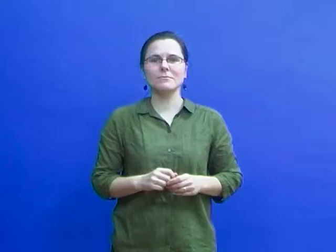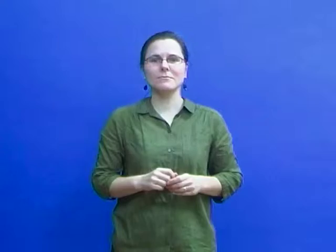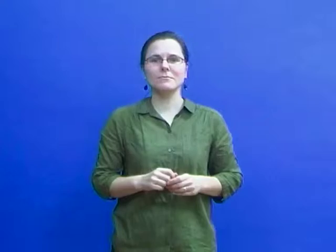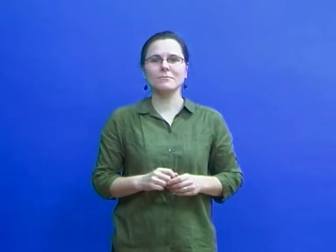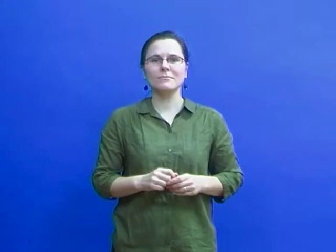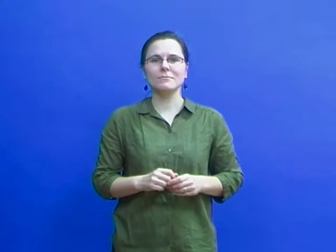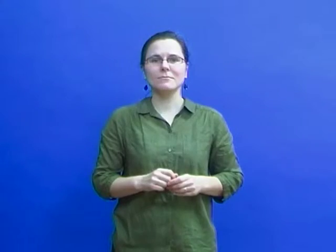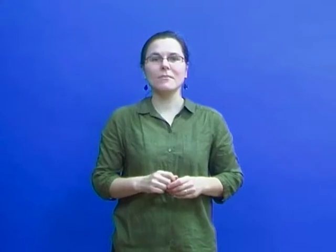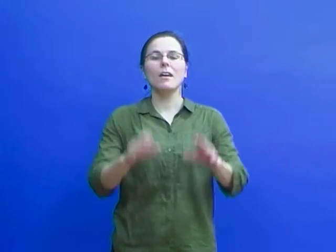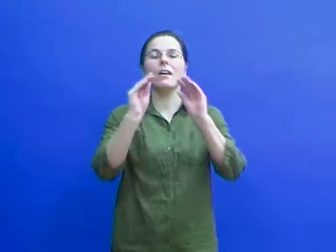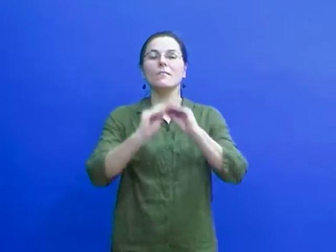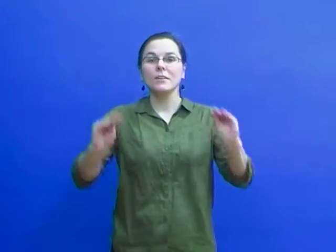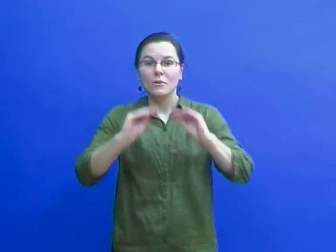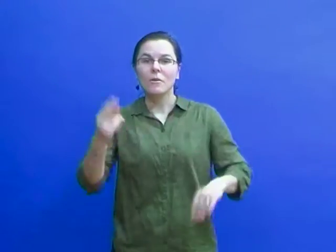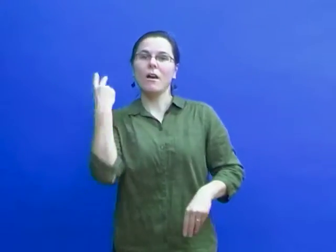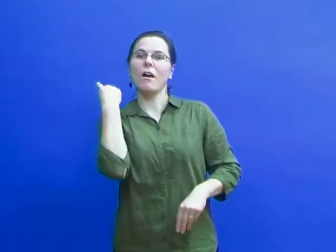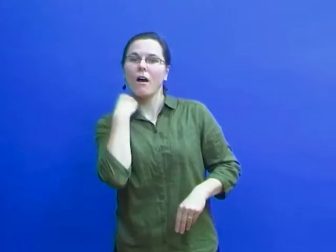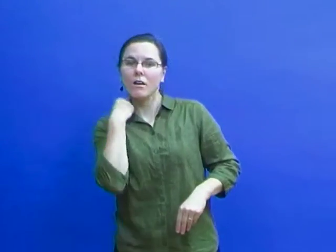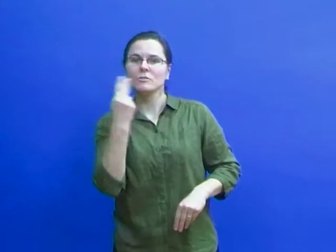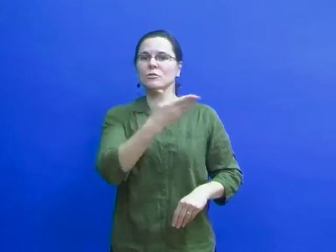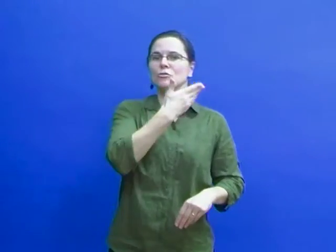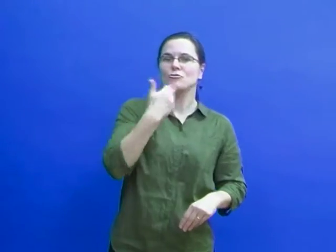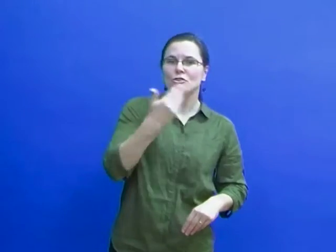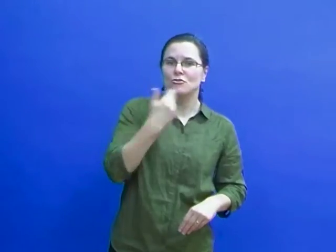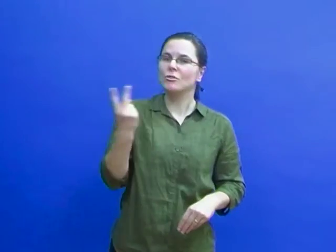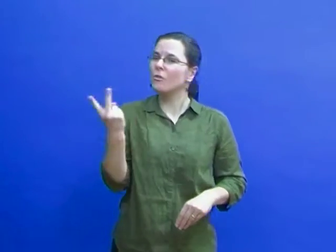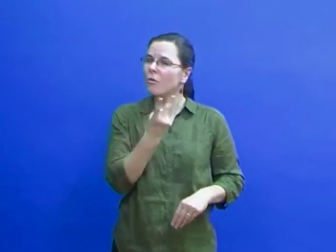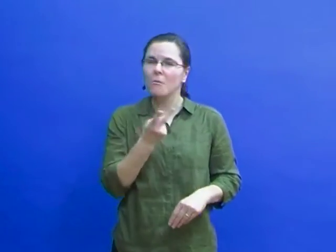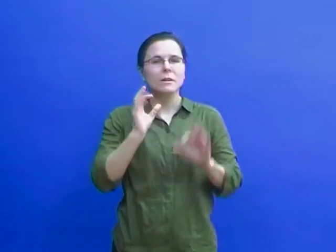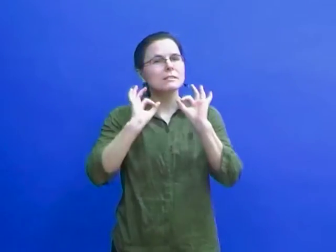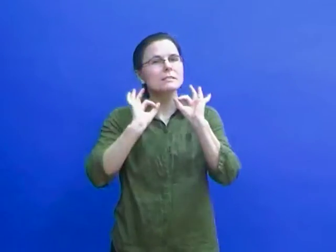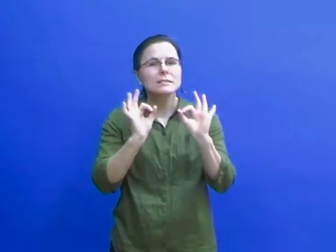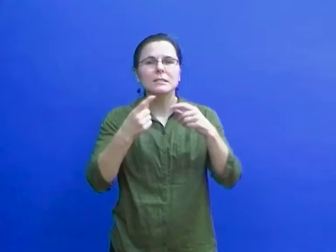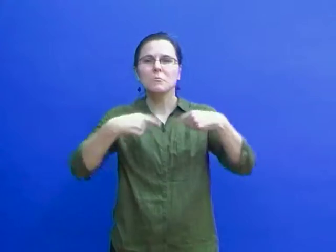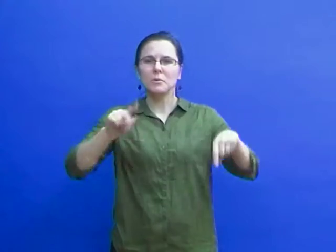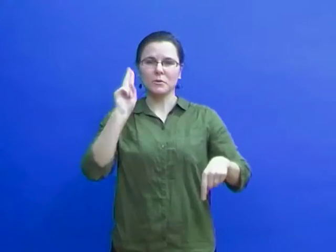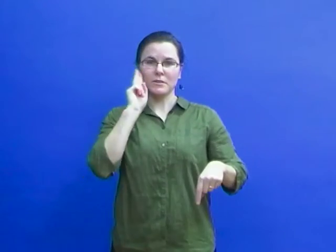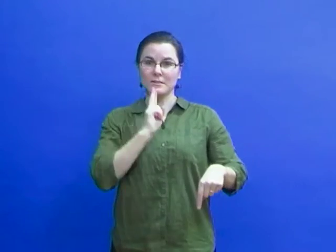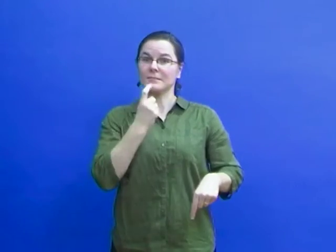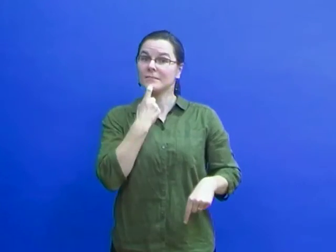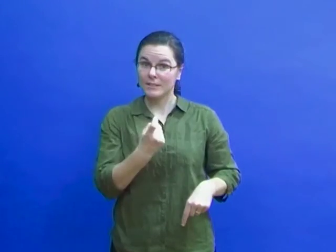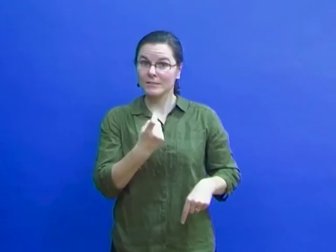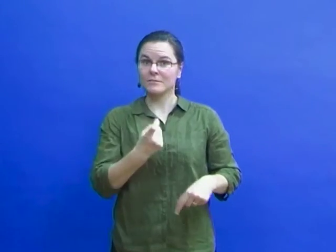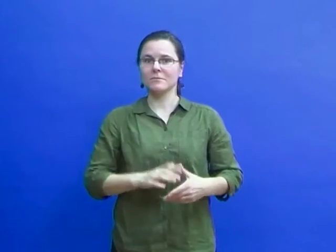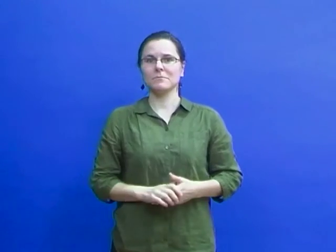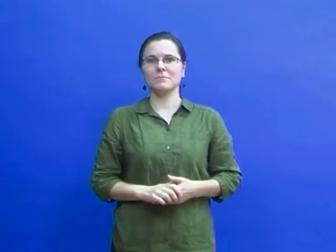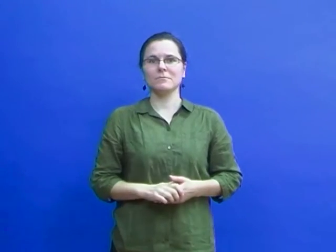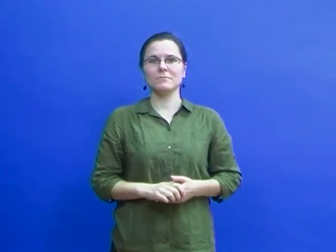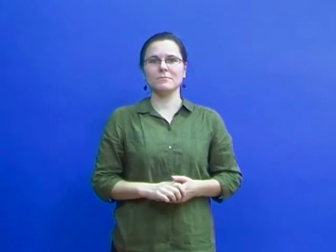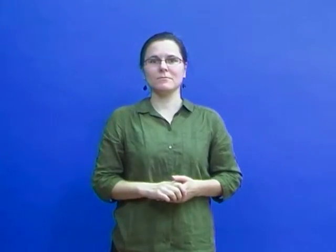Chceš mít speciální výuku ANGLIČTINY a ČEŠTINY pro neslyšící studenty?